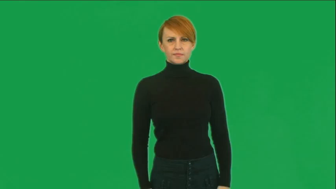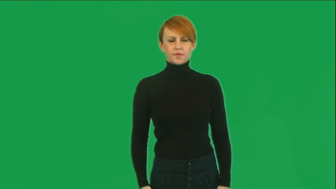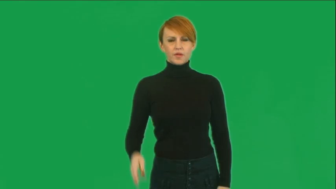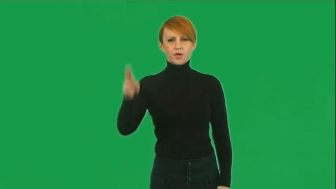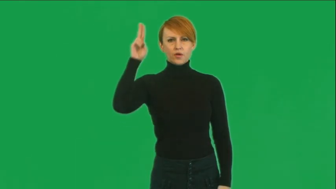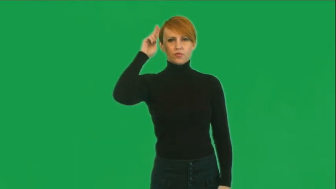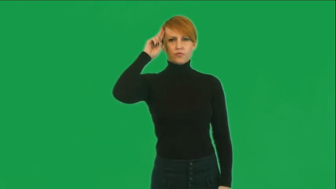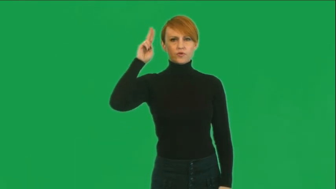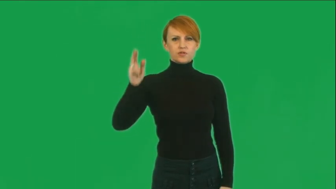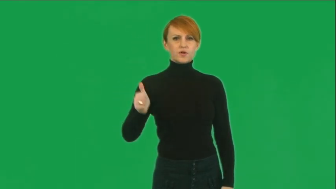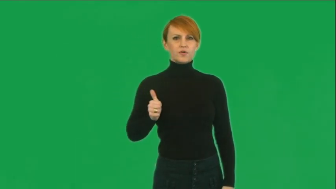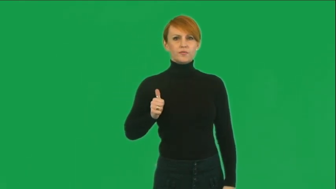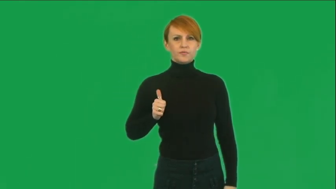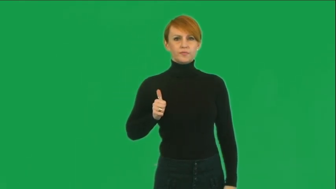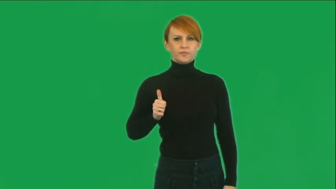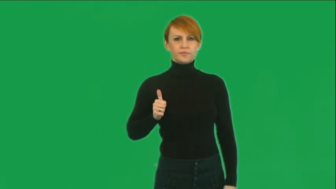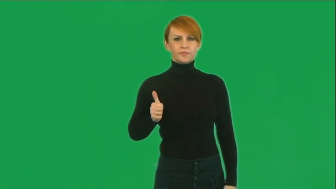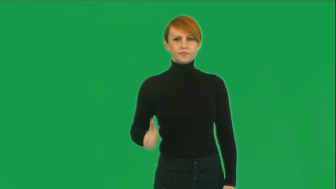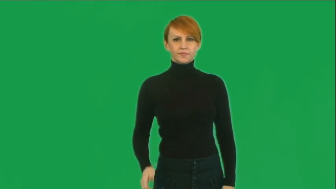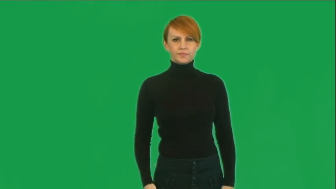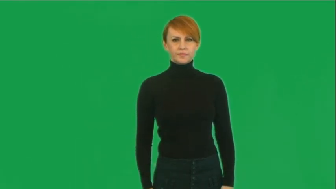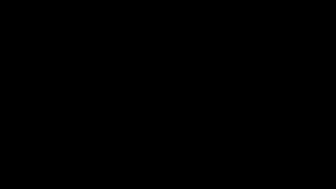wojsko